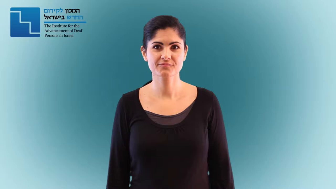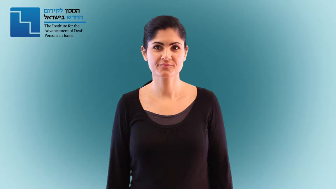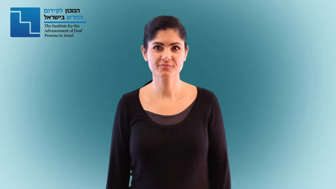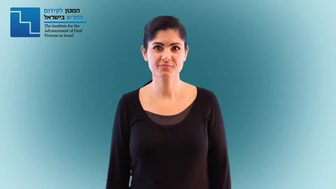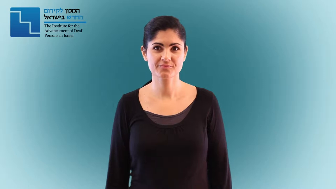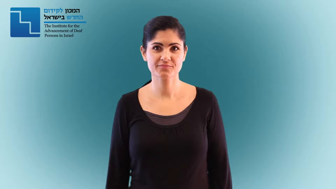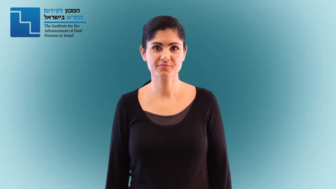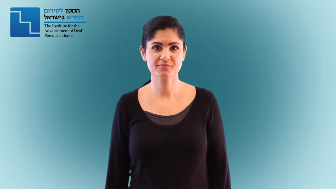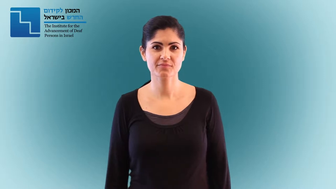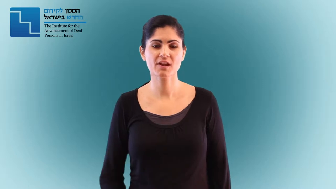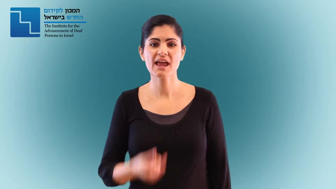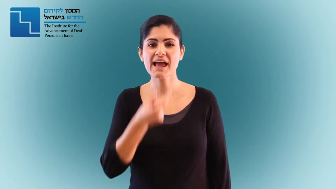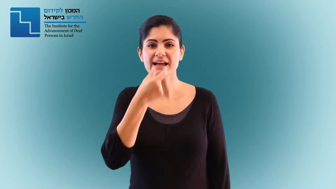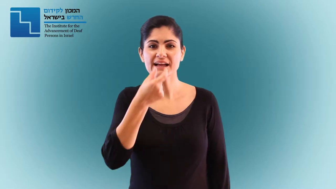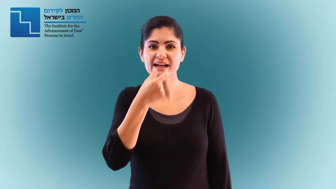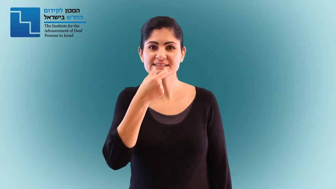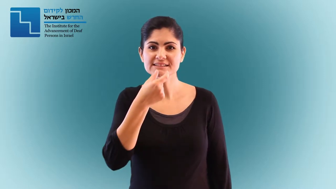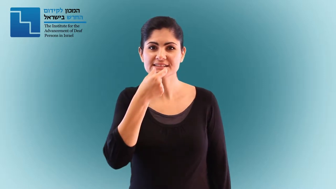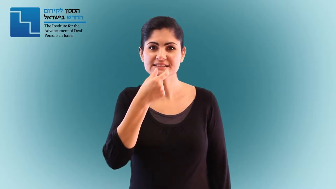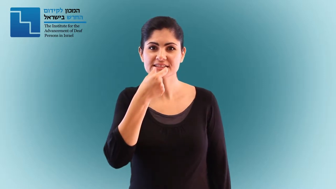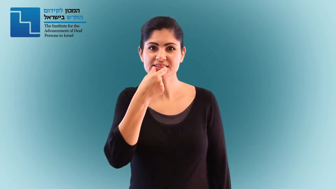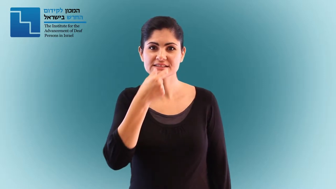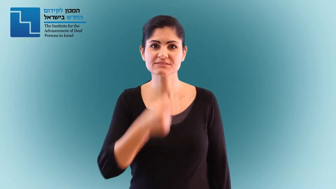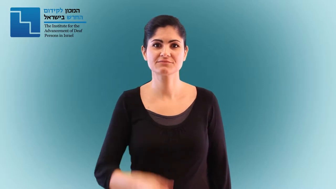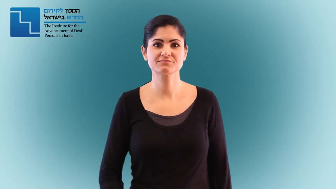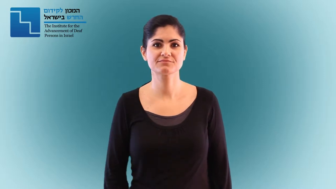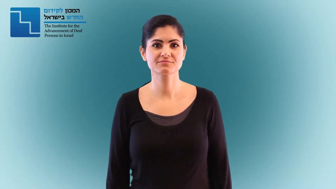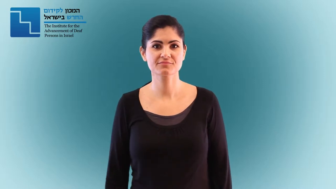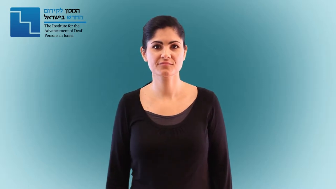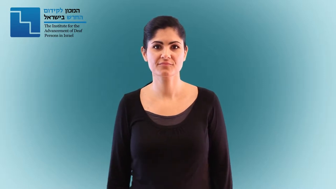קרקר